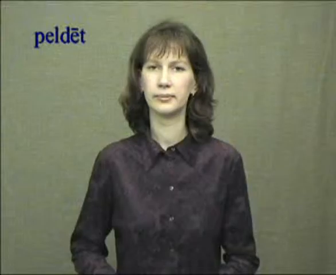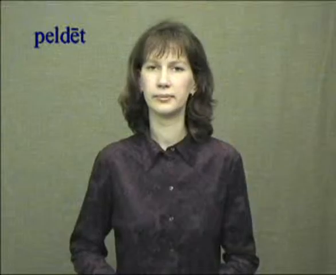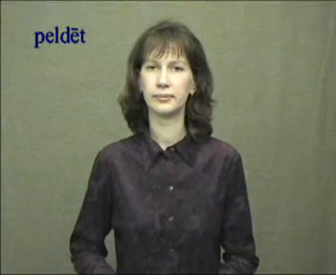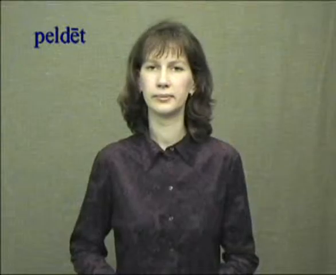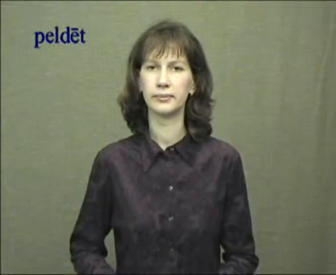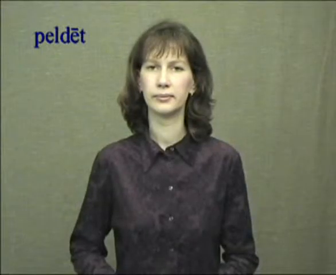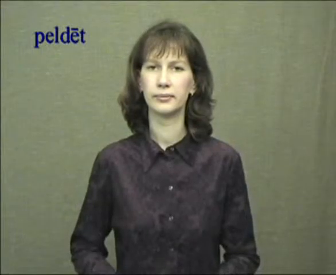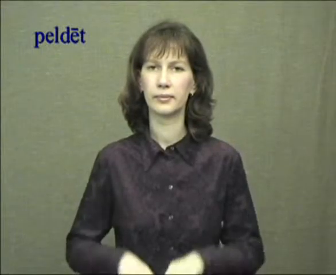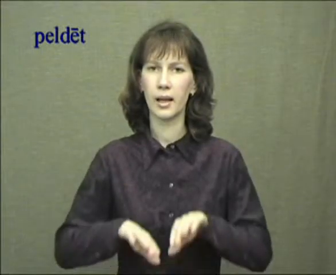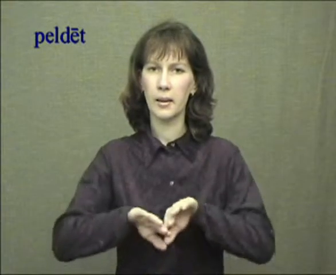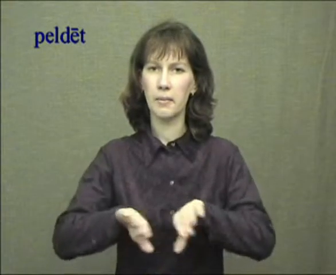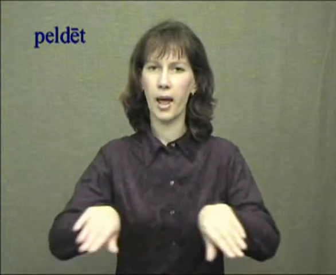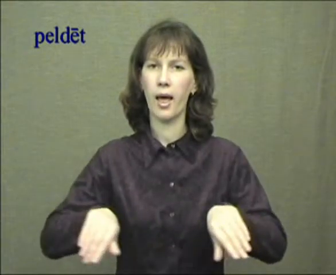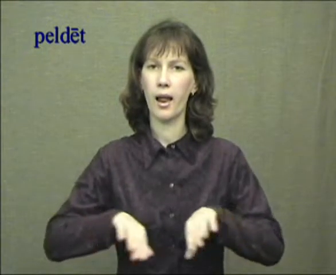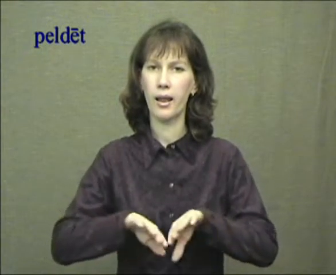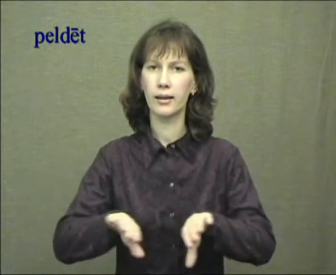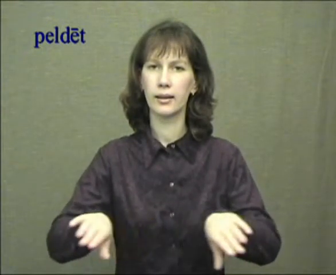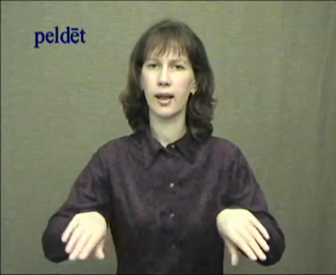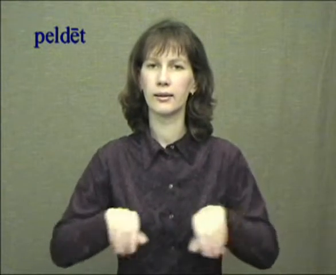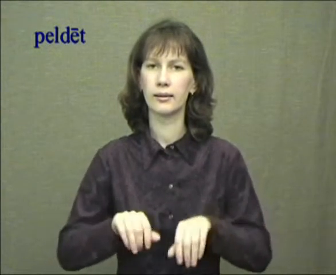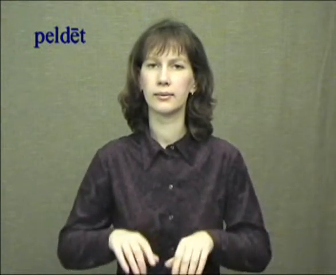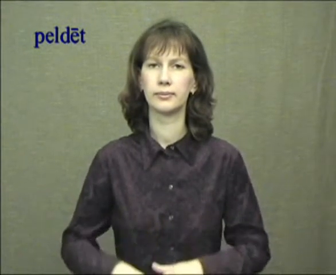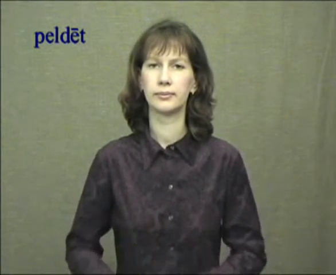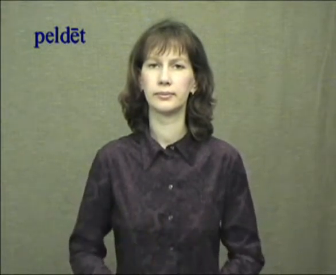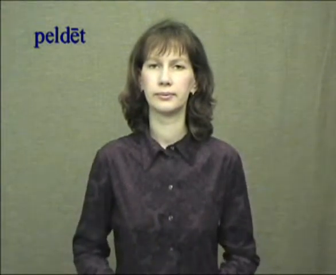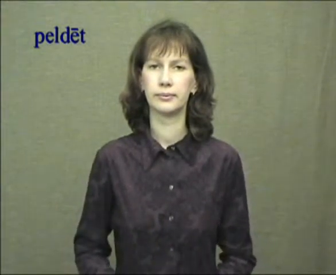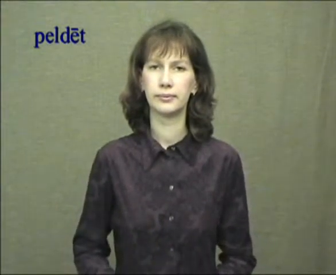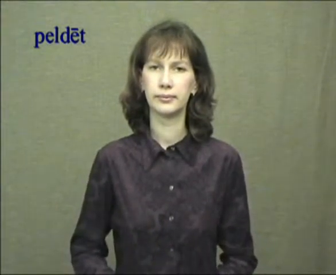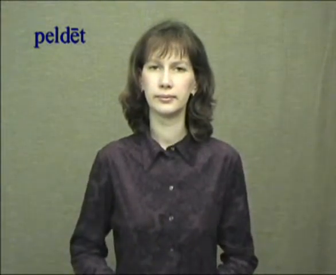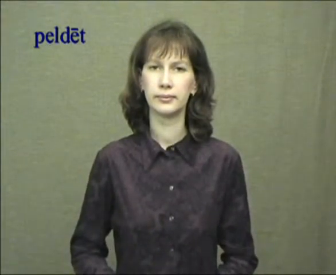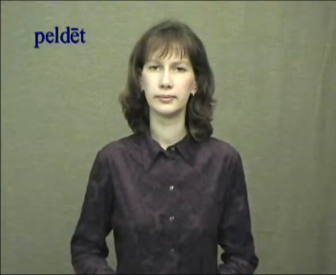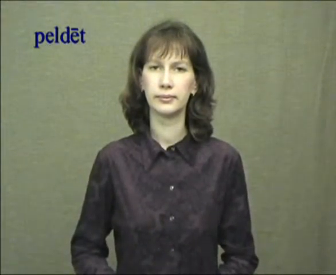peldet